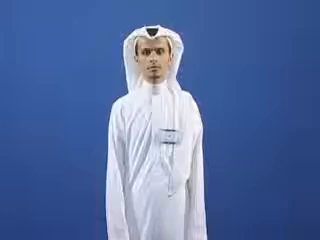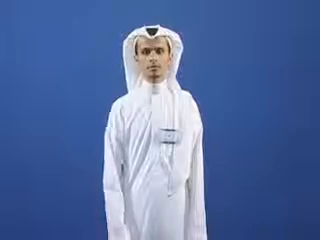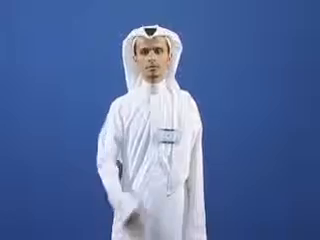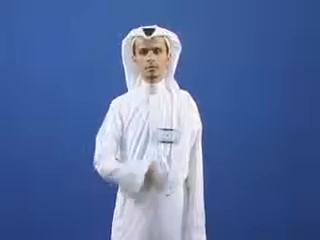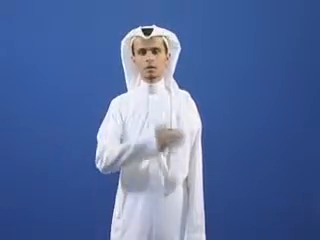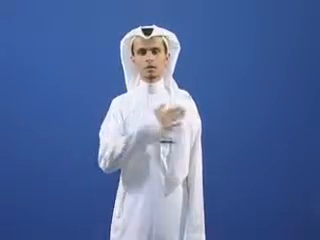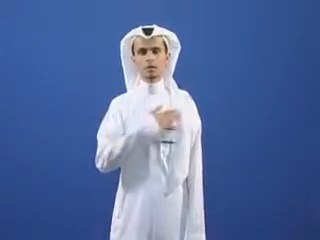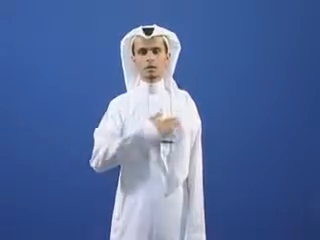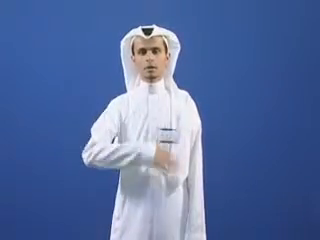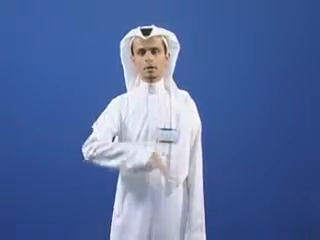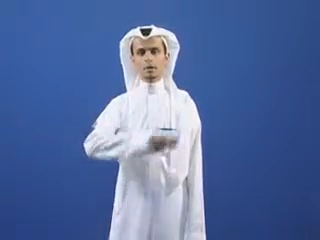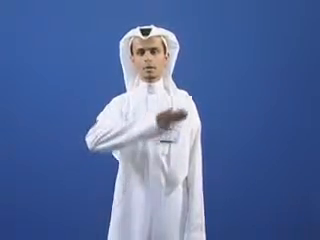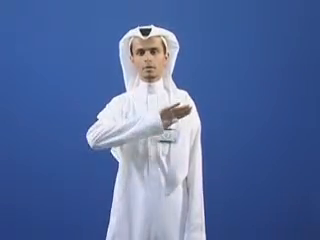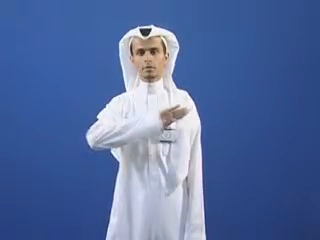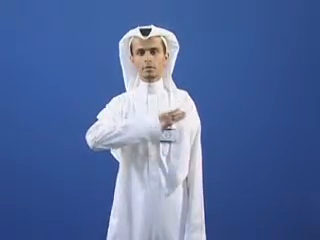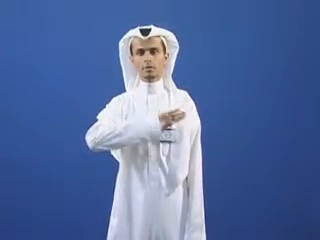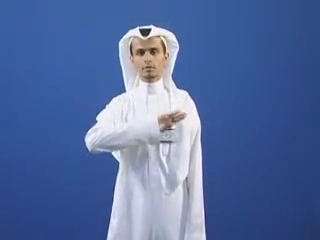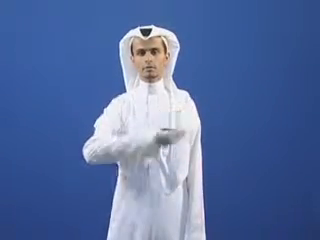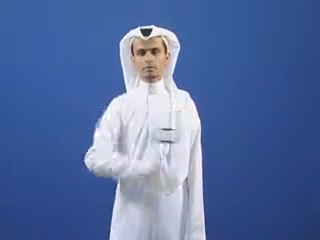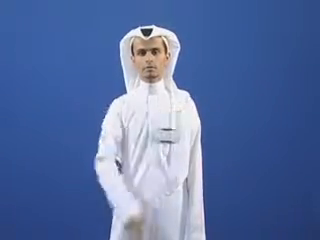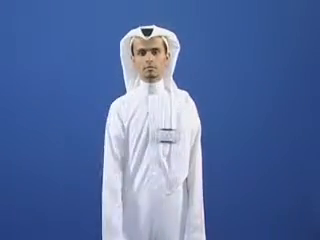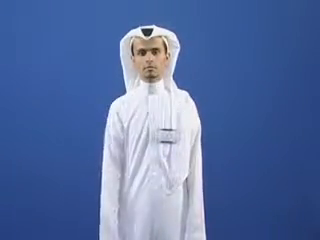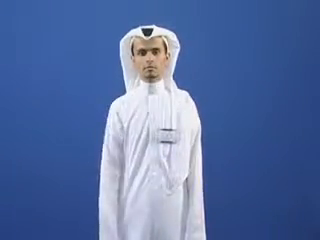إسبانيا